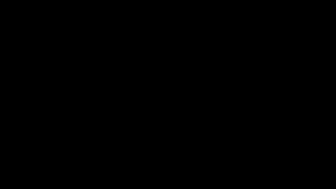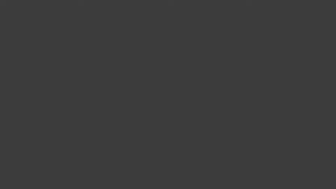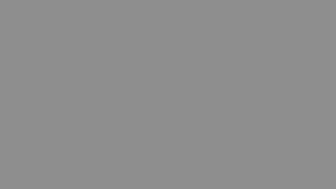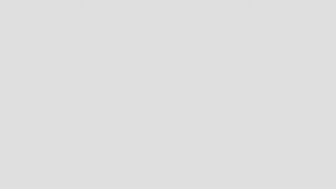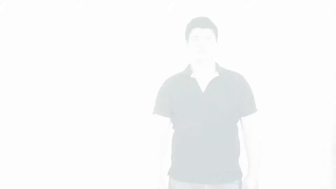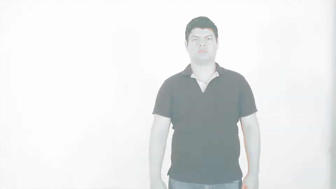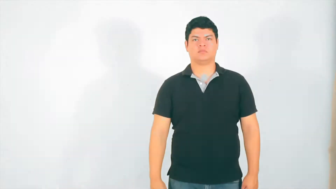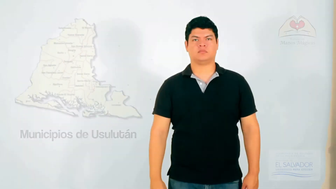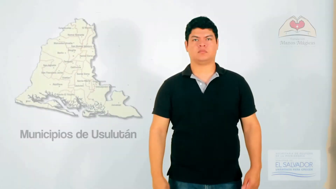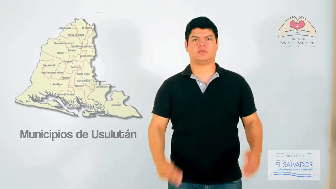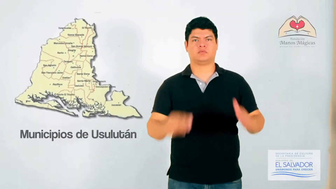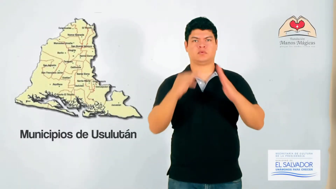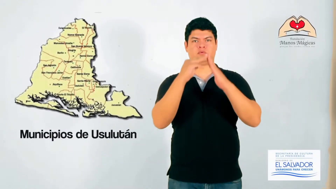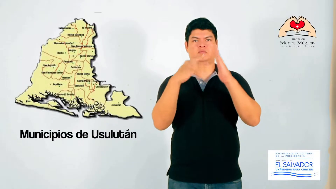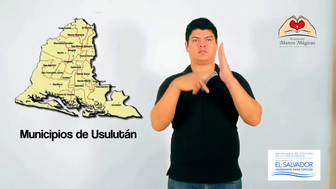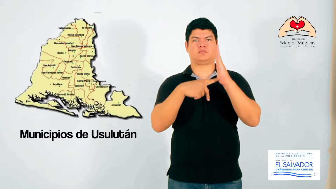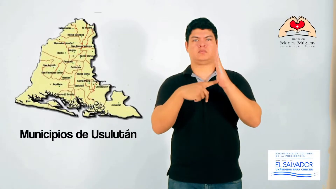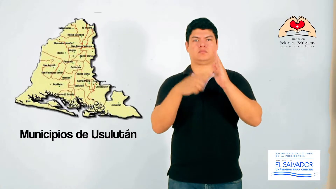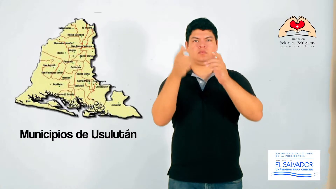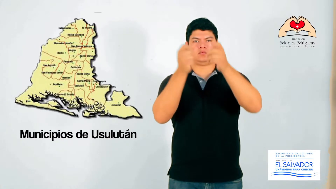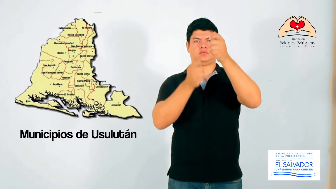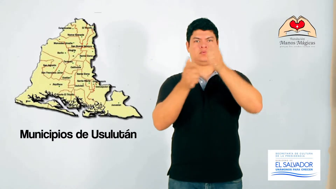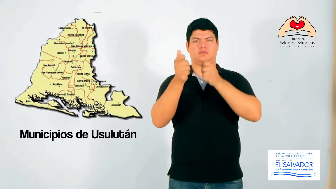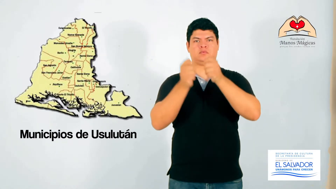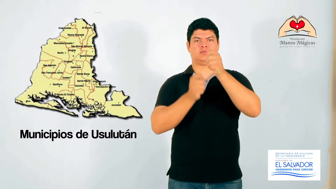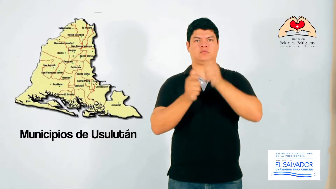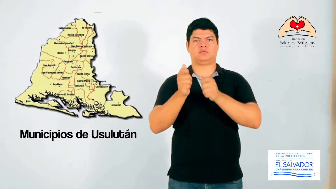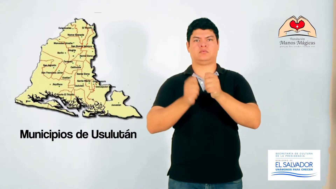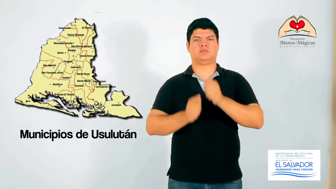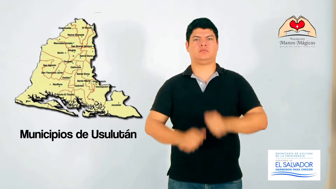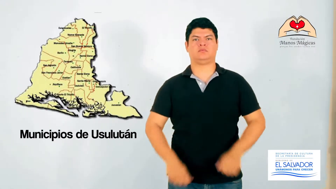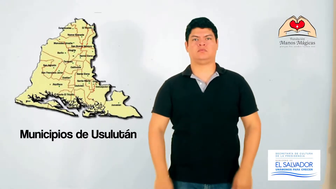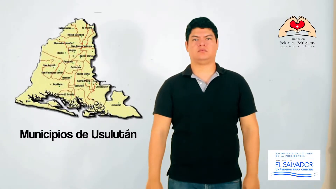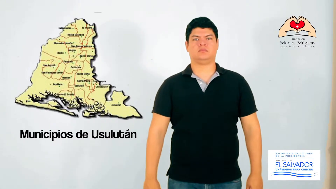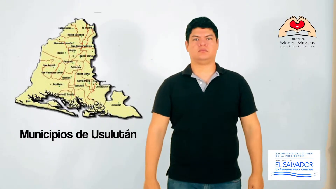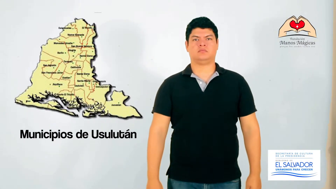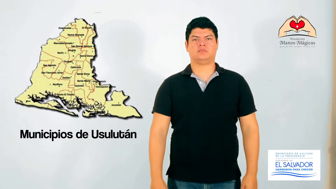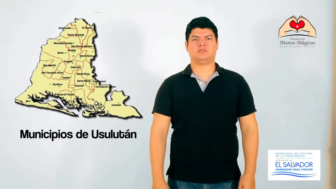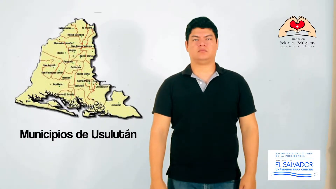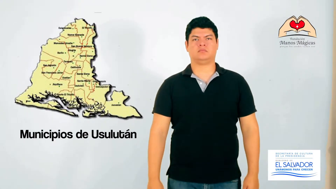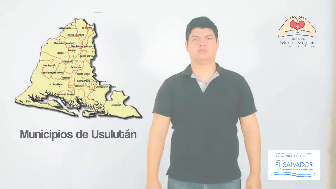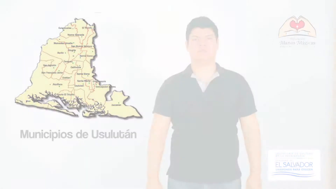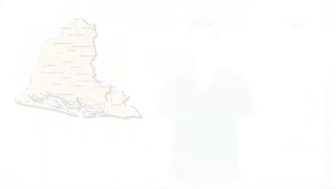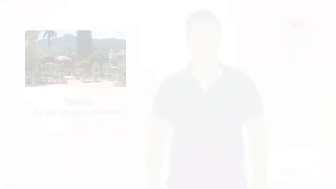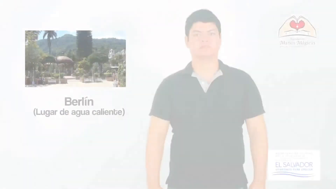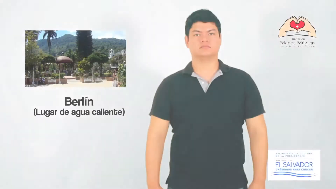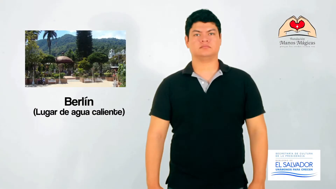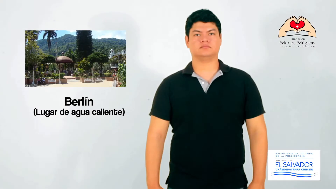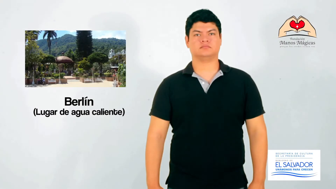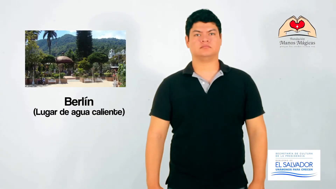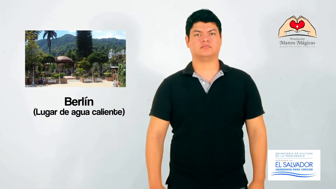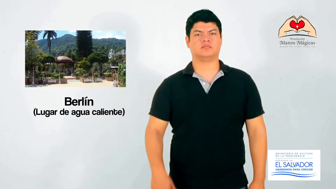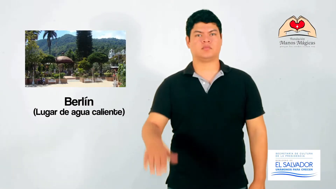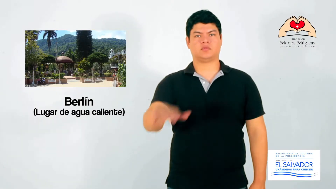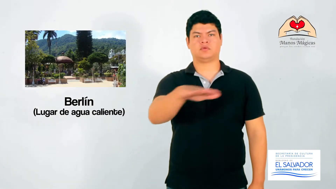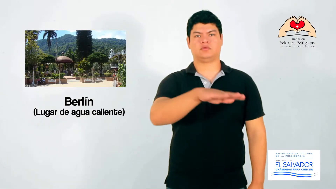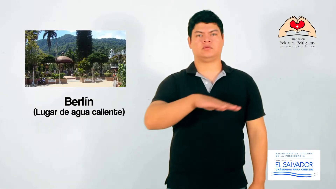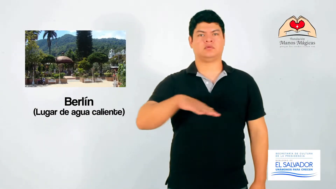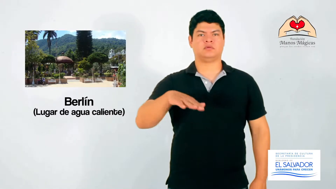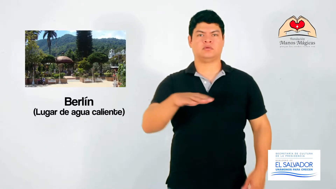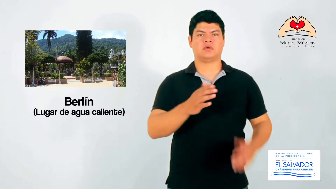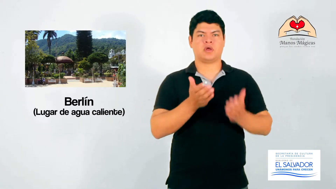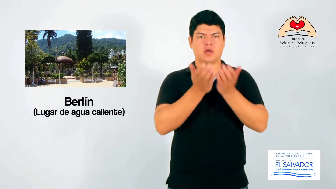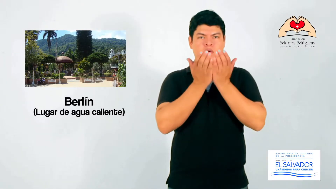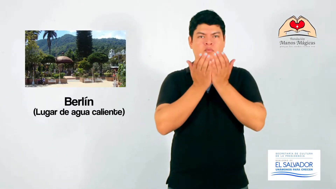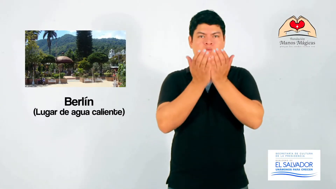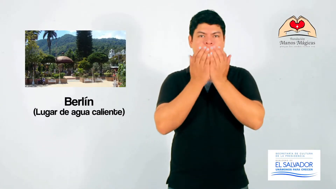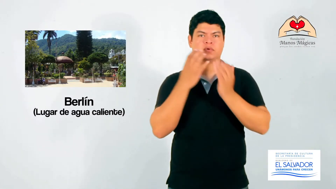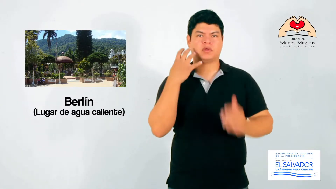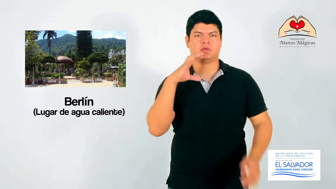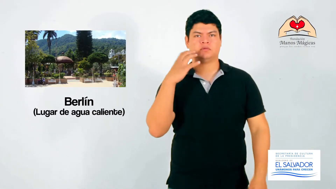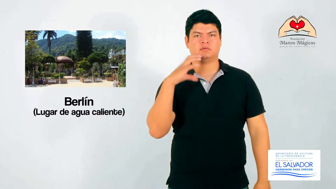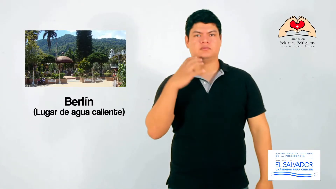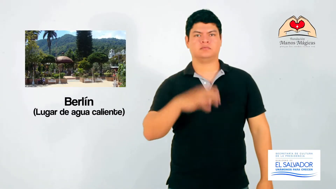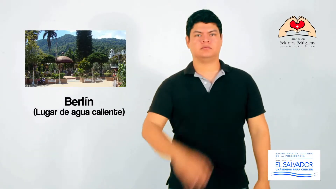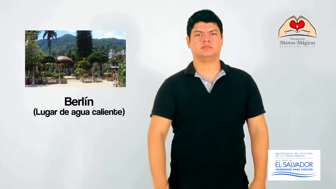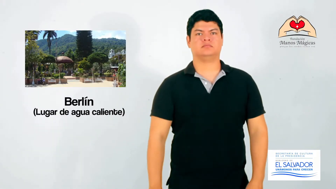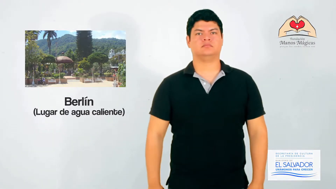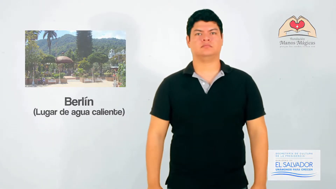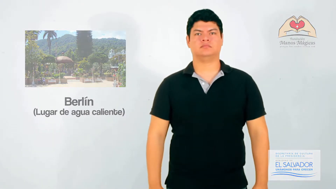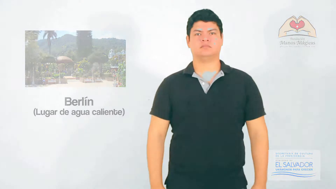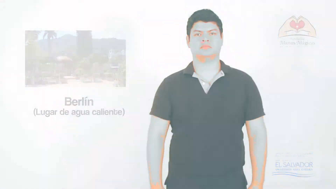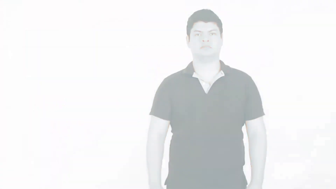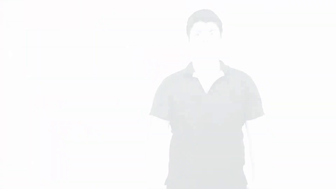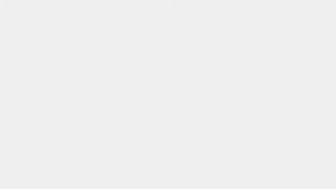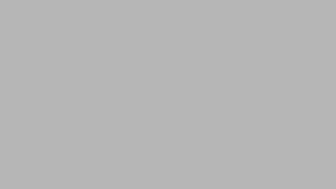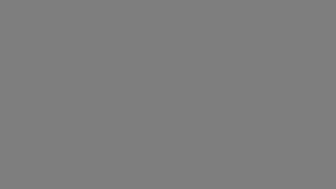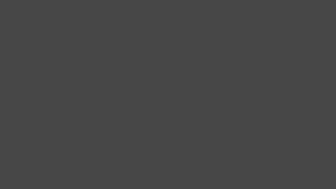Usulutan Berlin